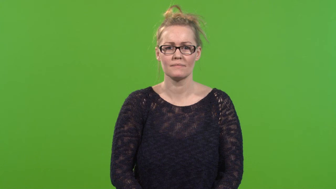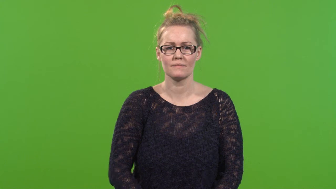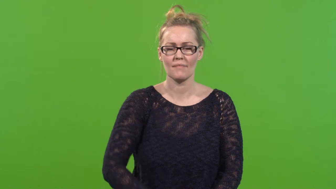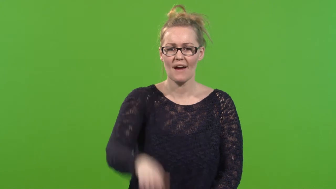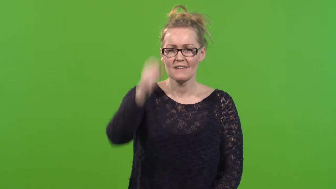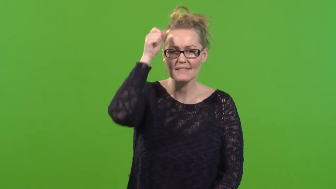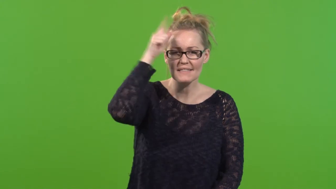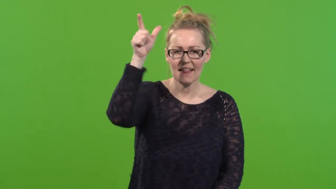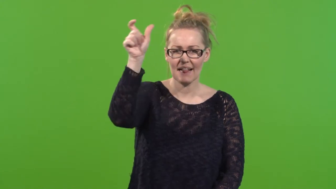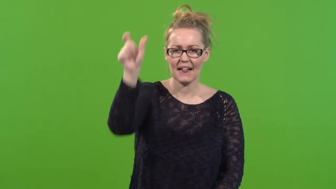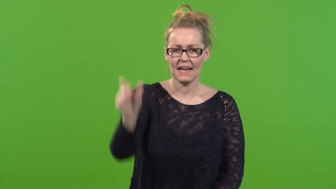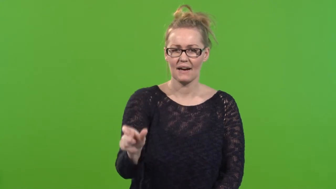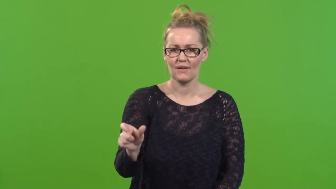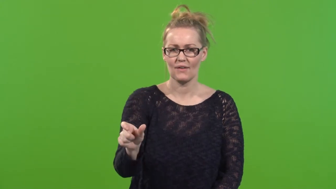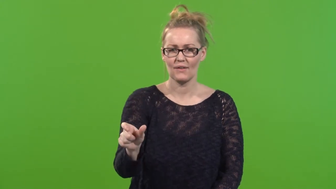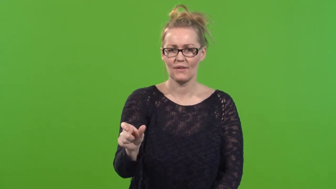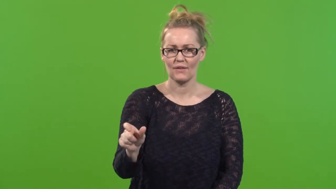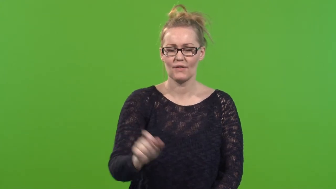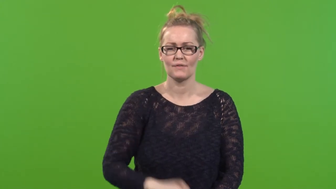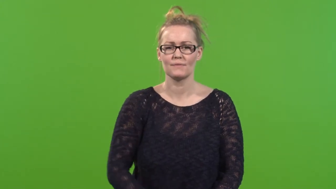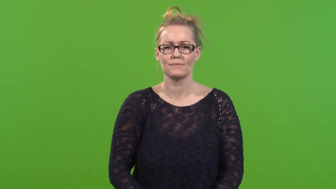Snillingur